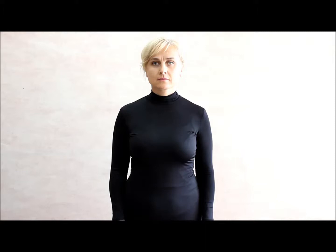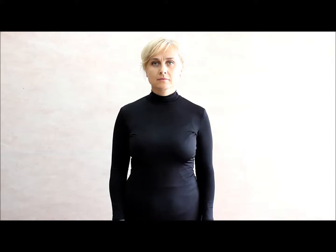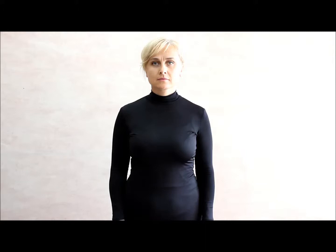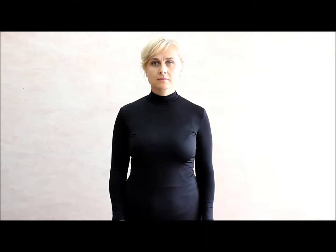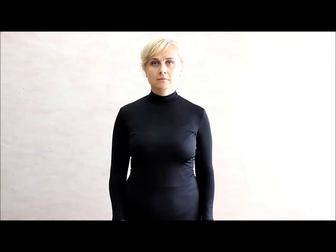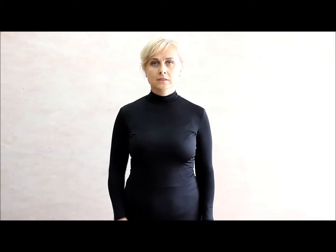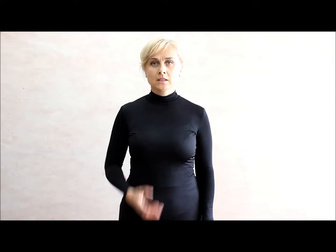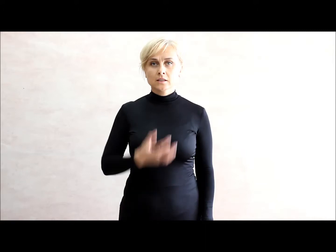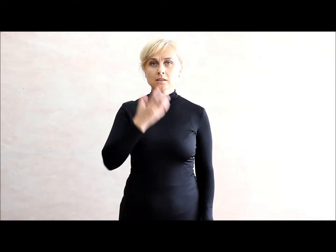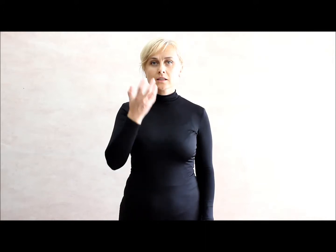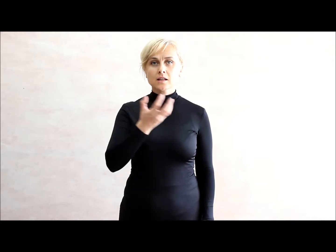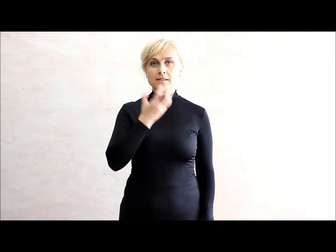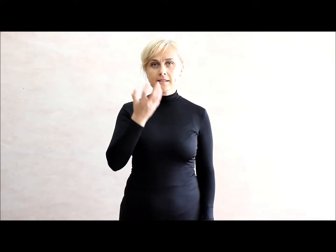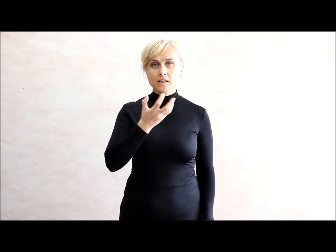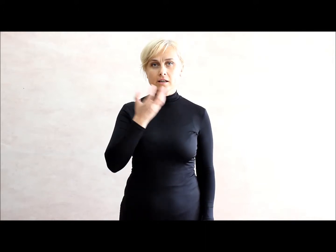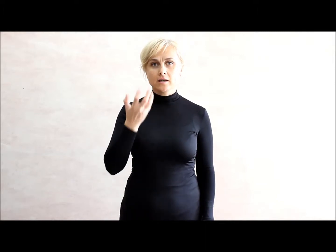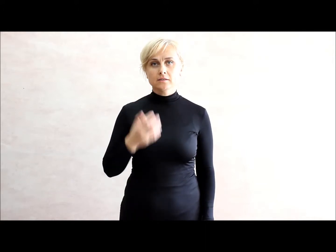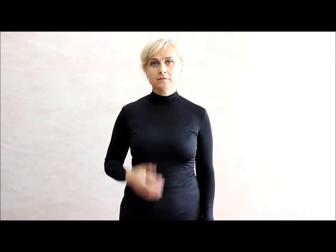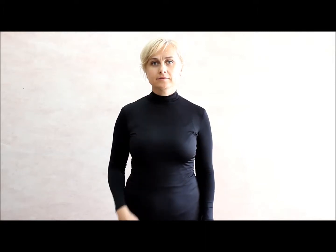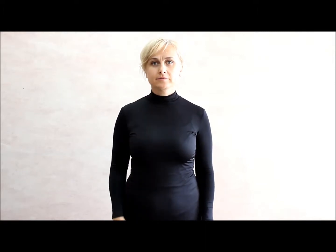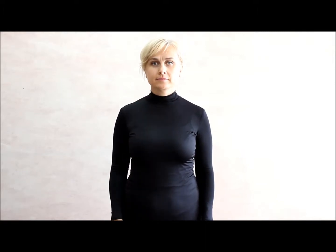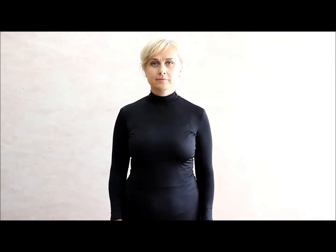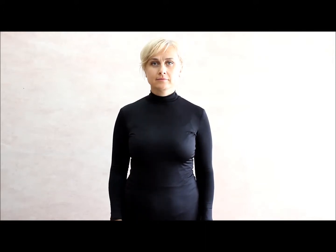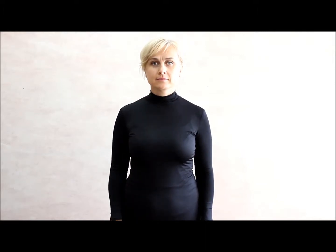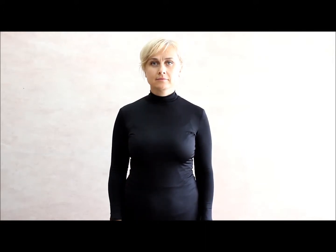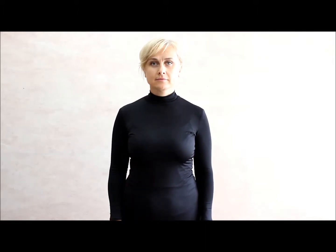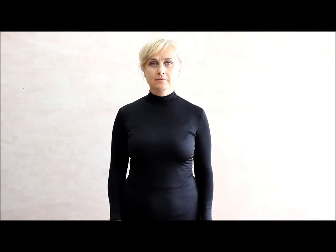Încălzire